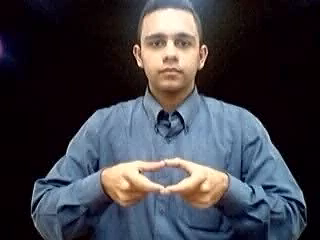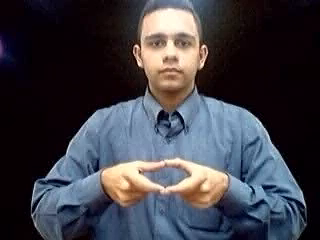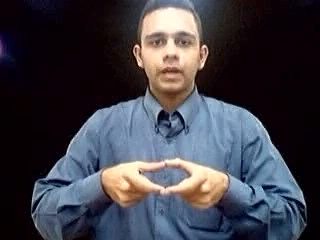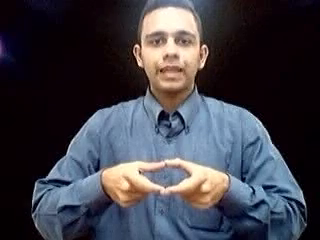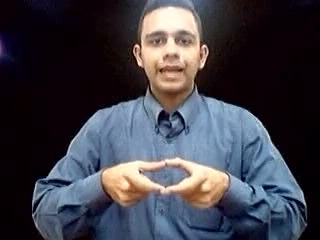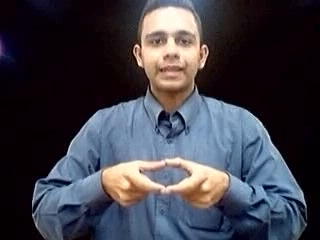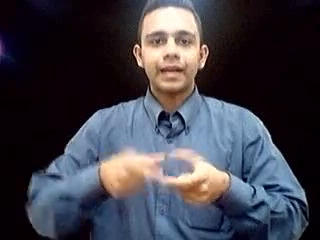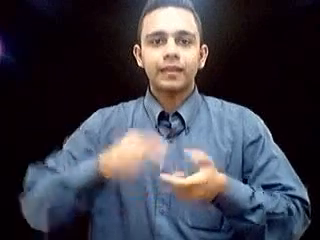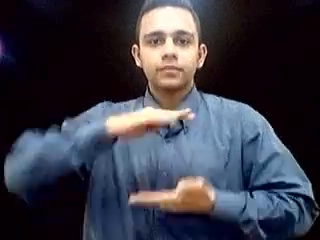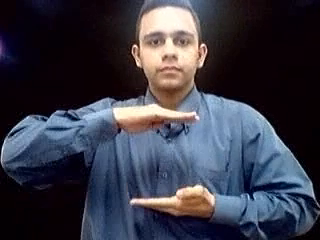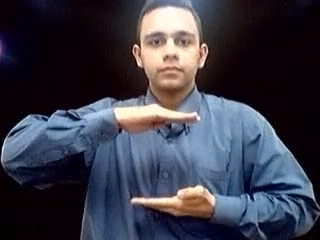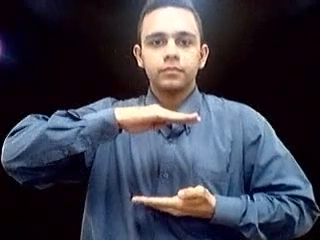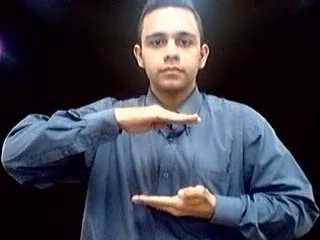lata